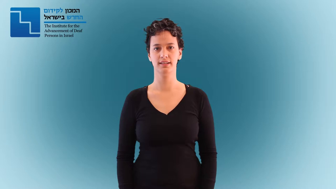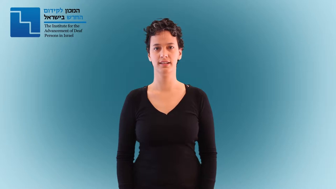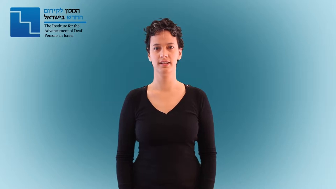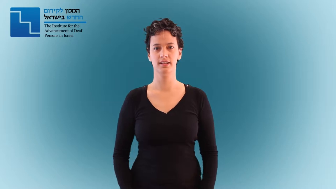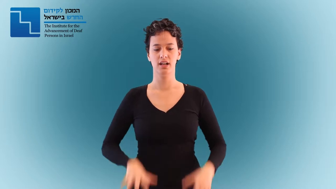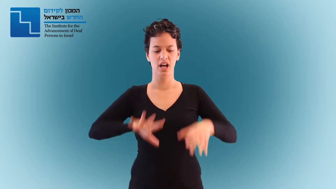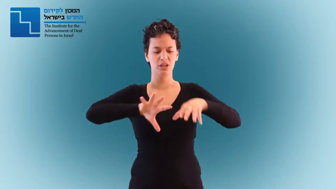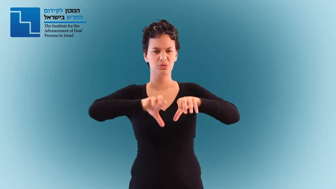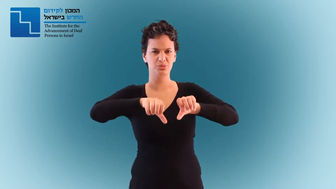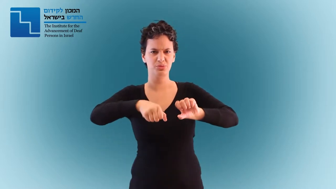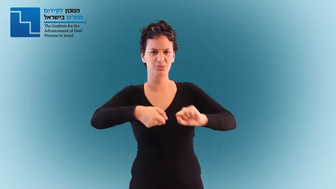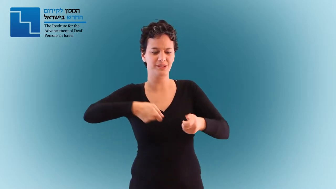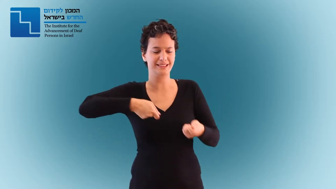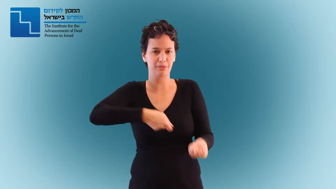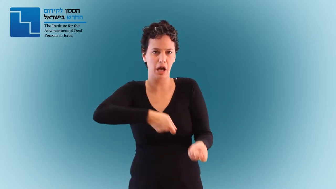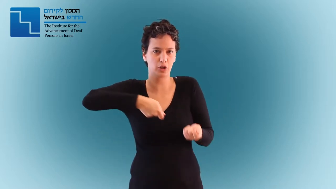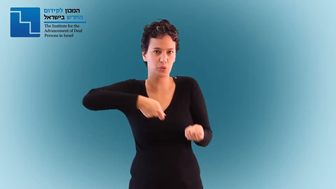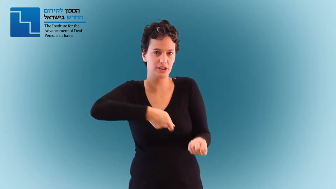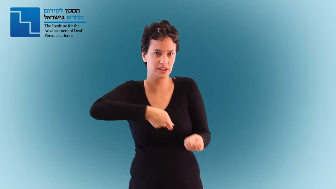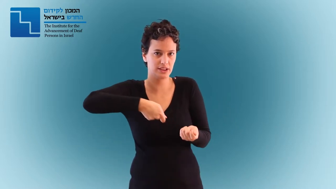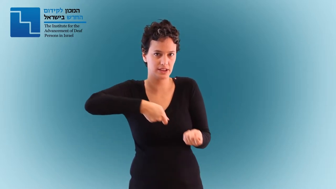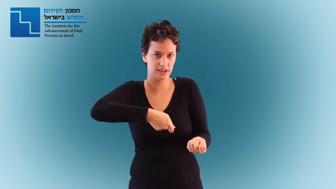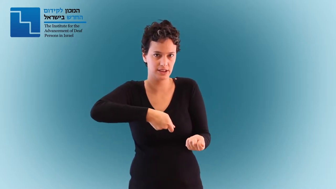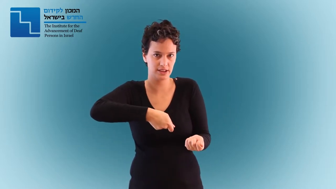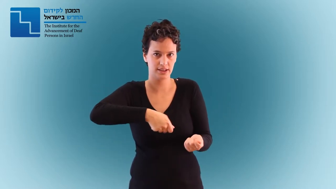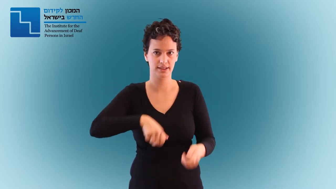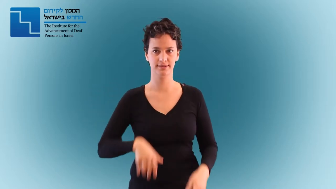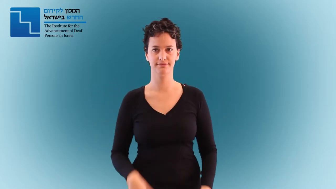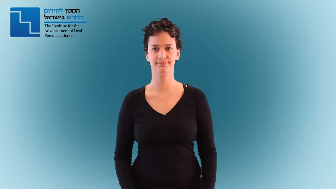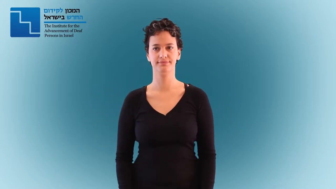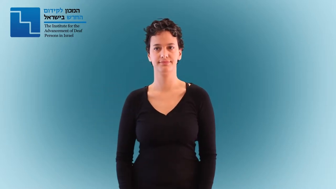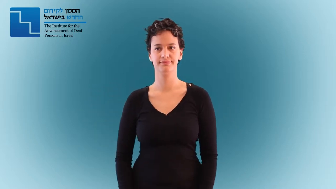סמרטוט / סחבה